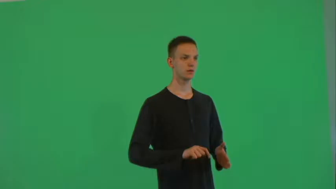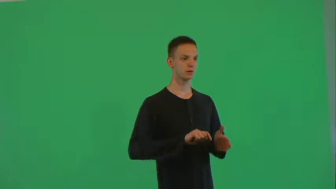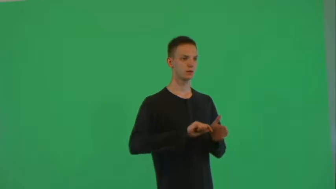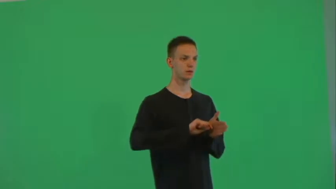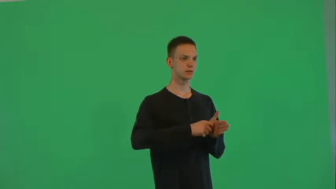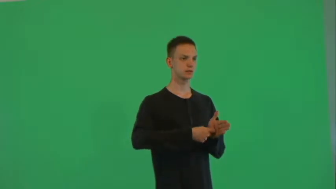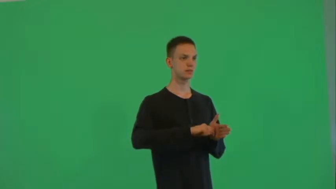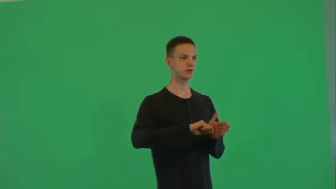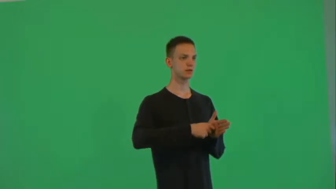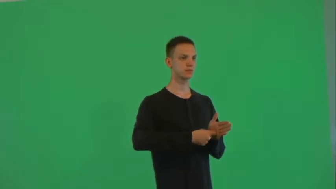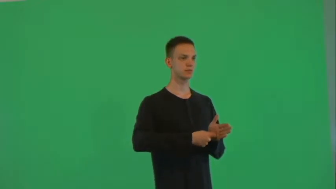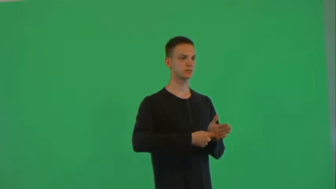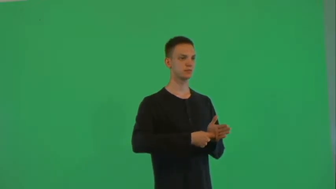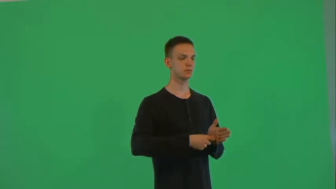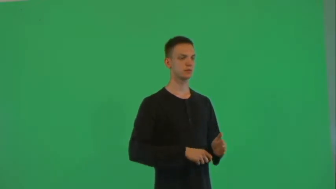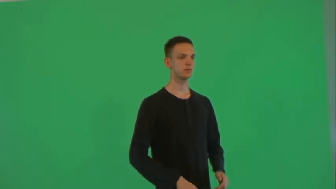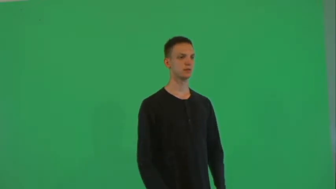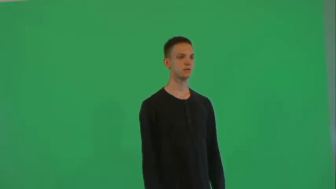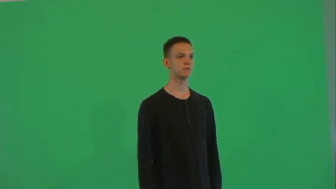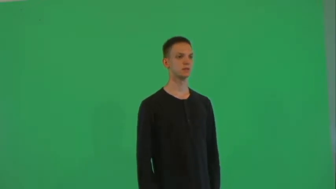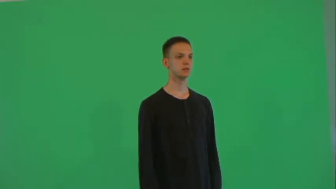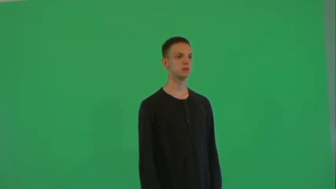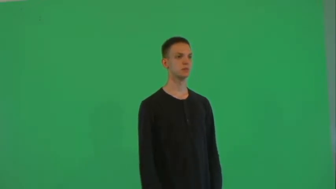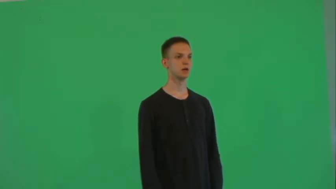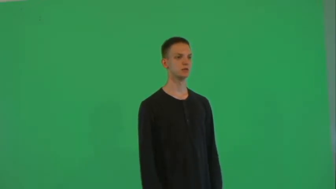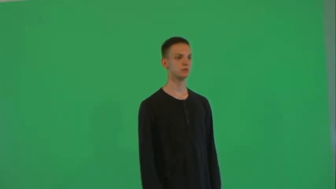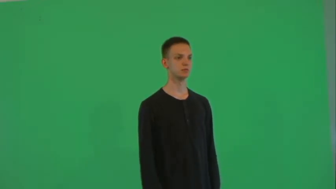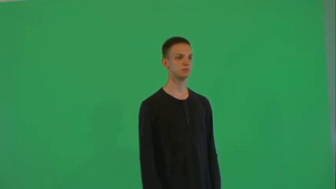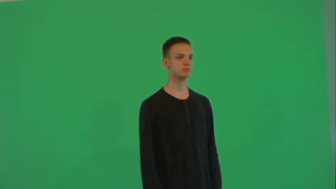zamek